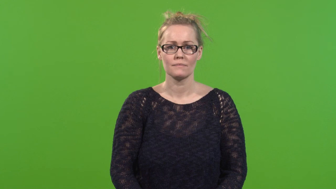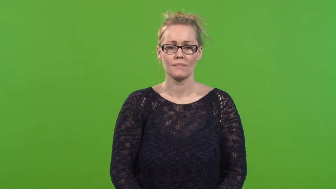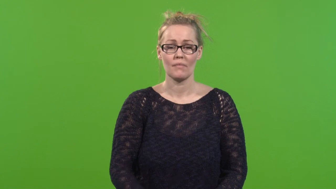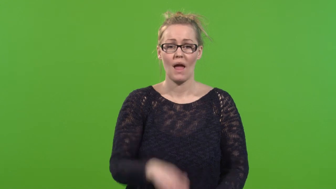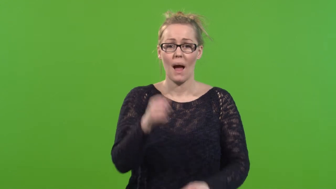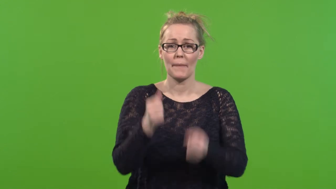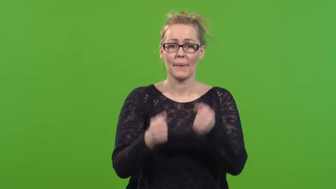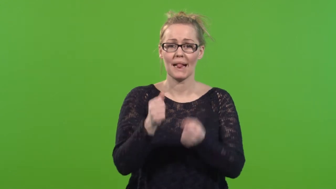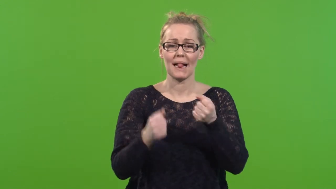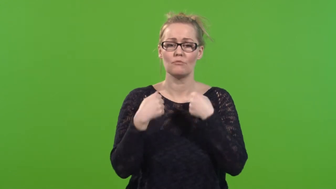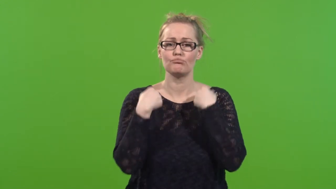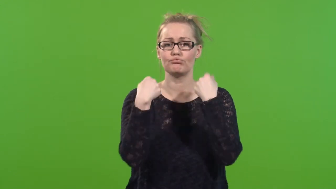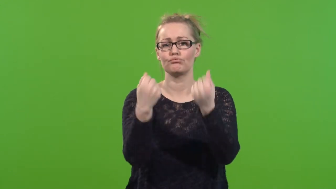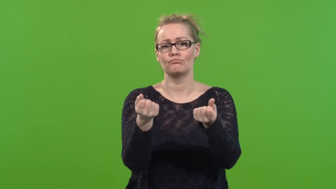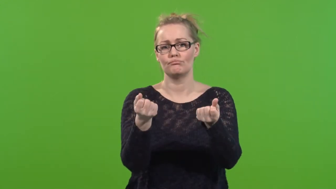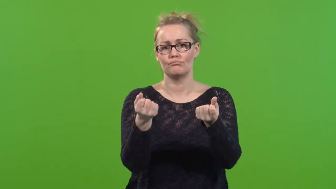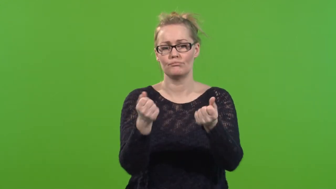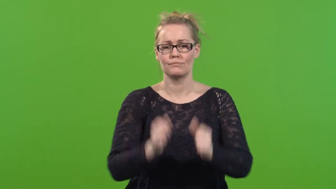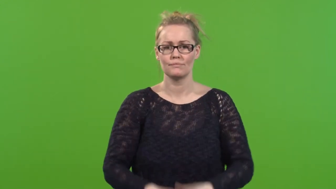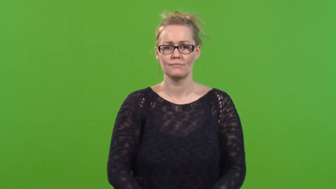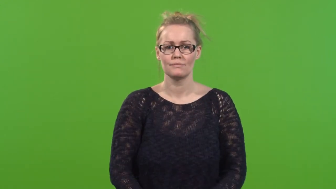Keyra bílinn